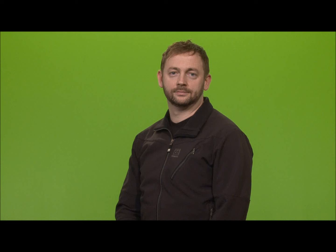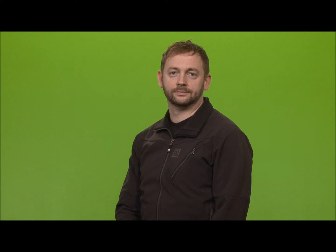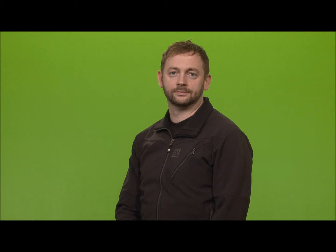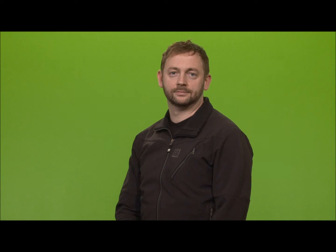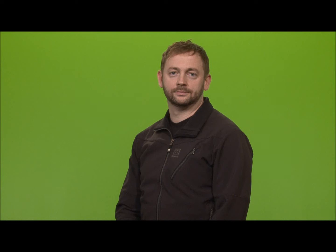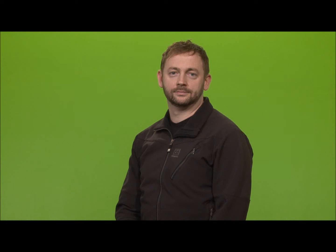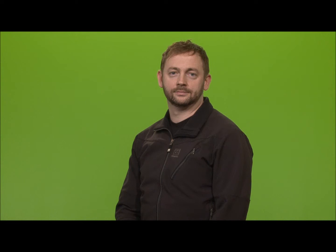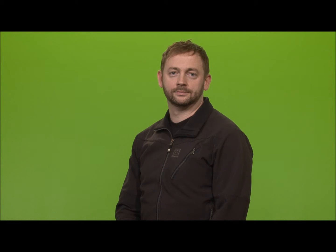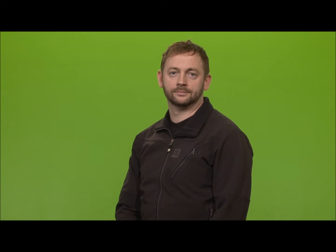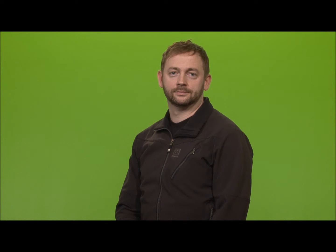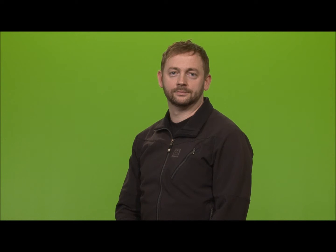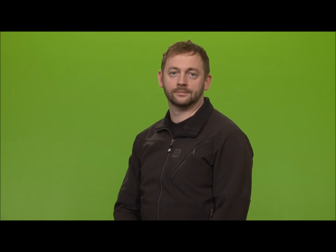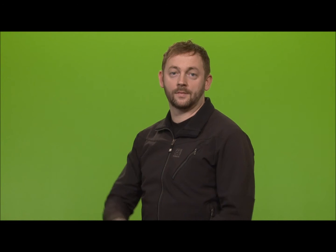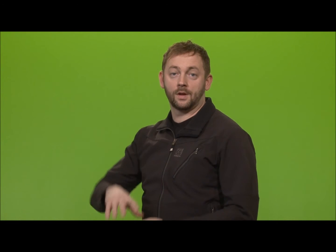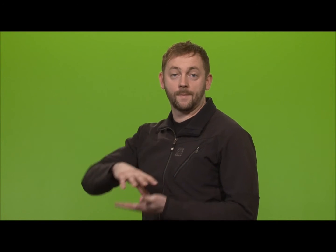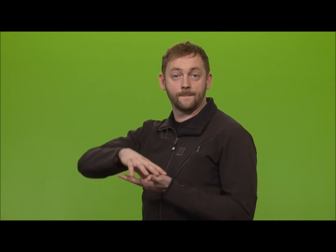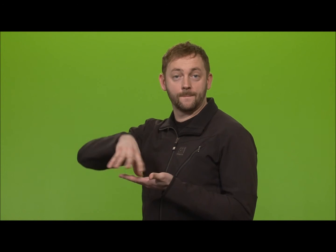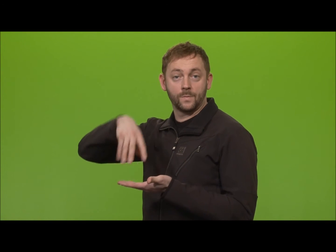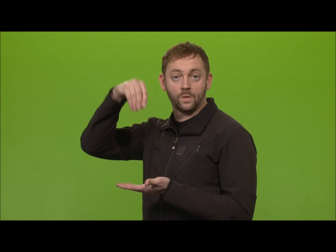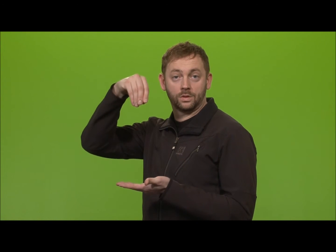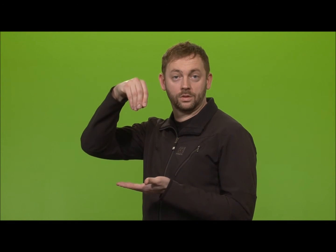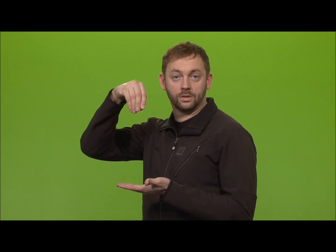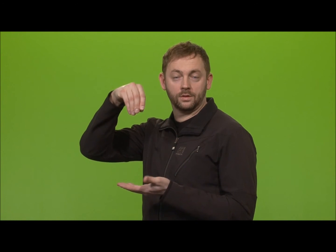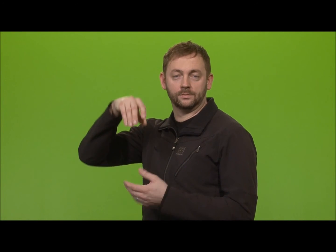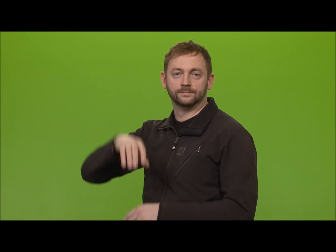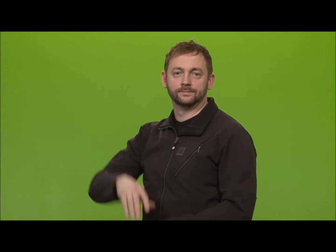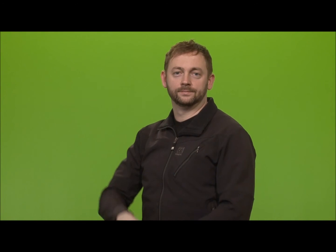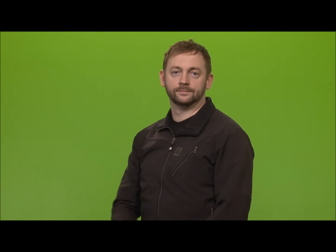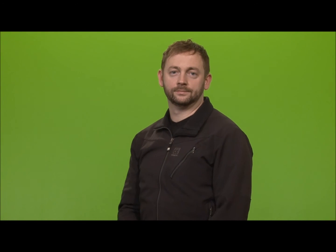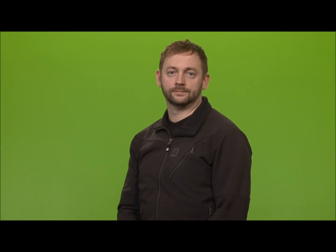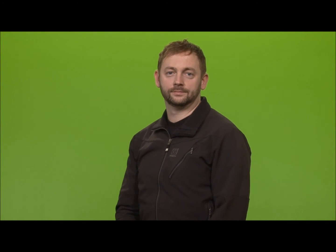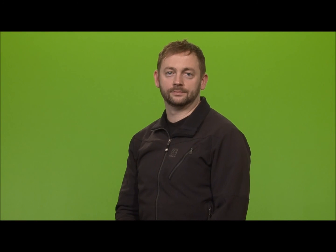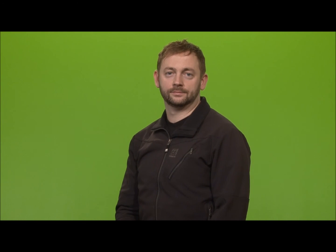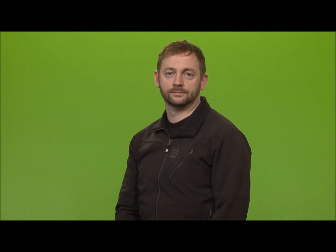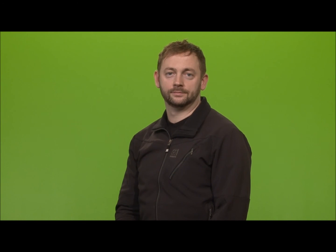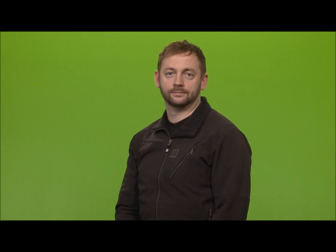mjódd